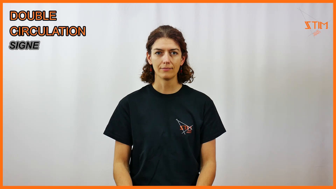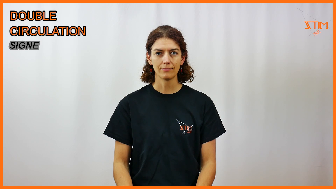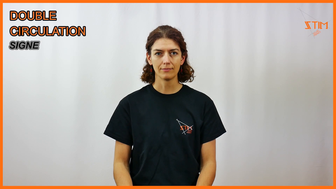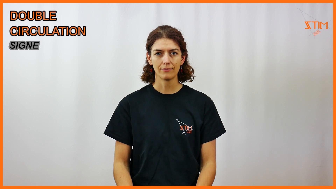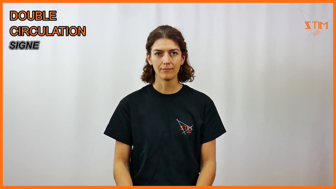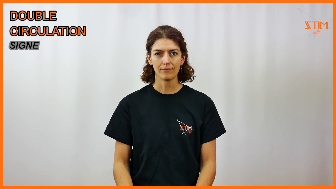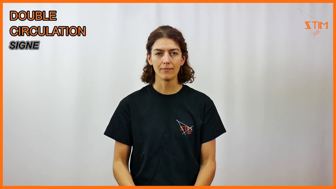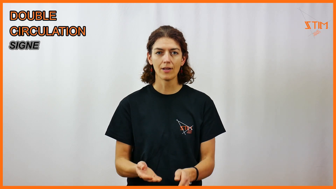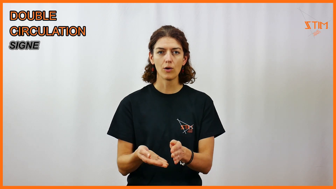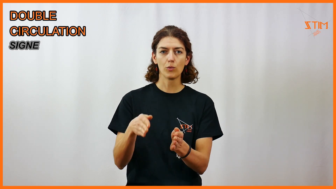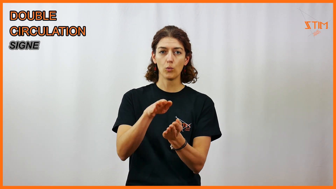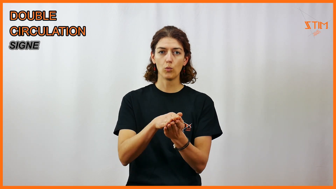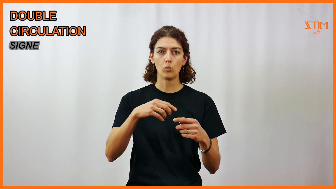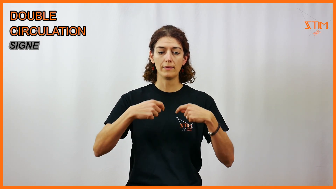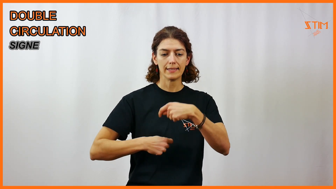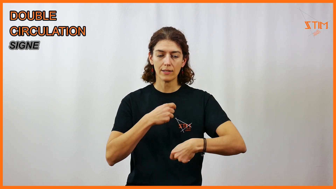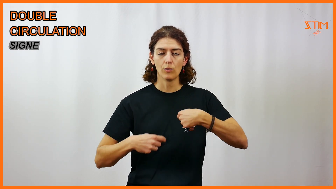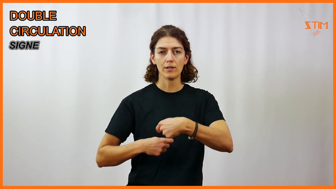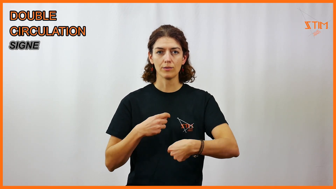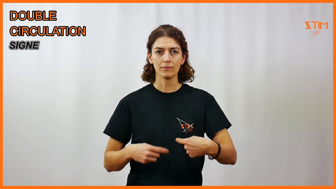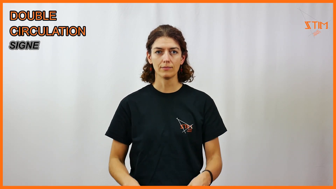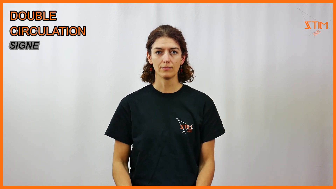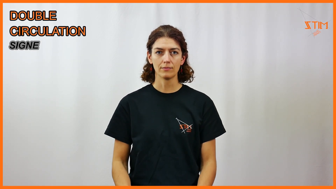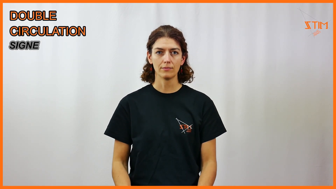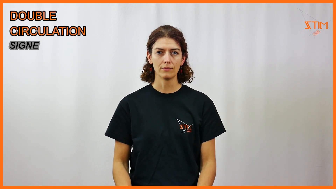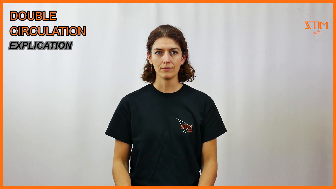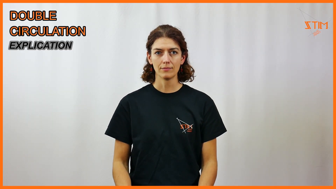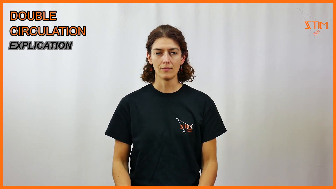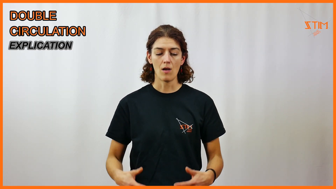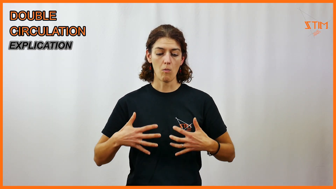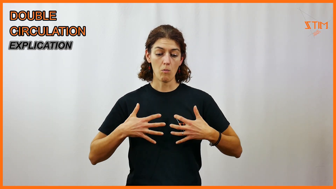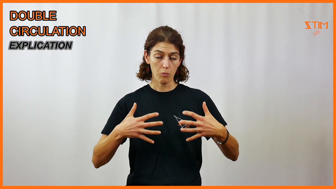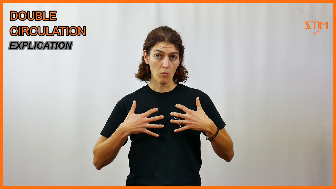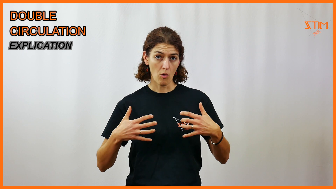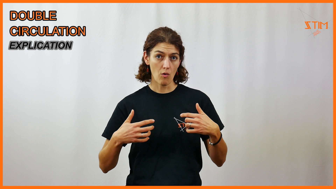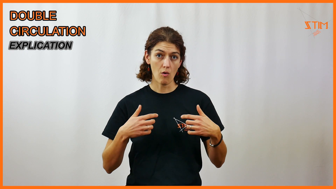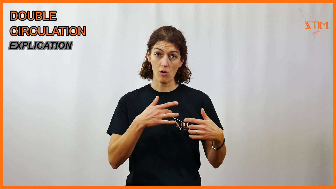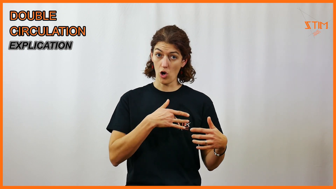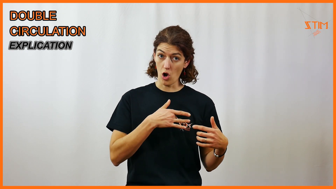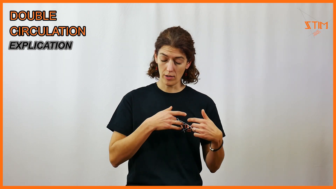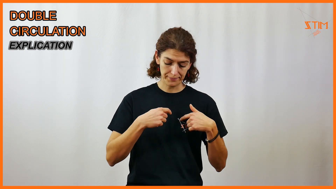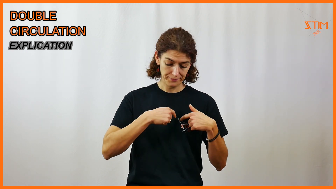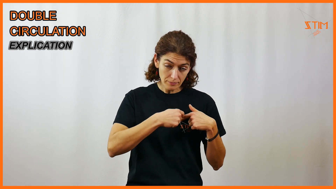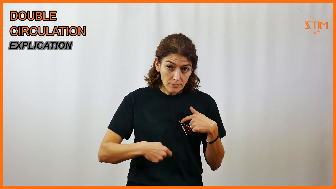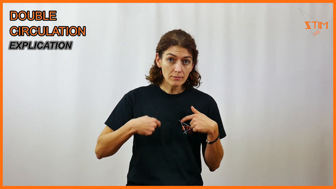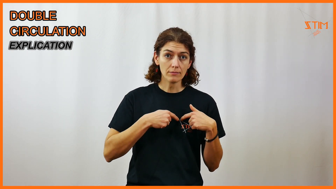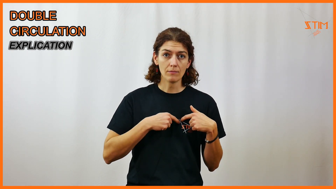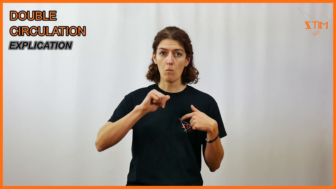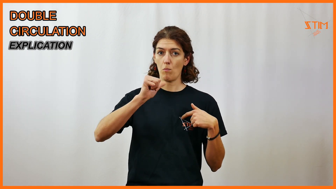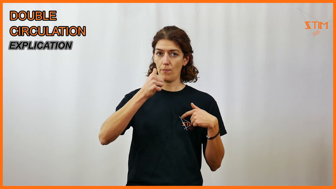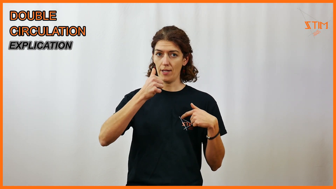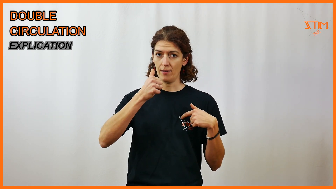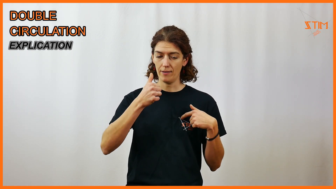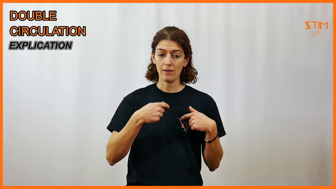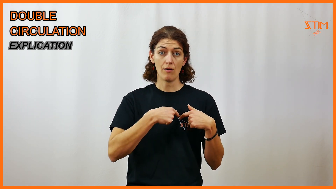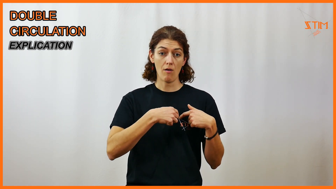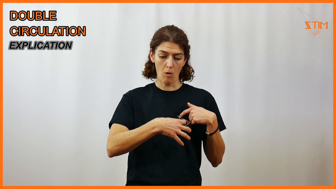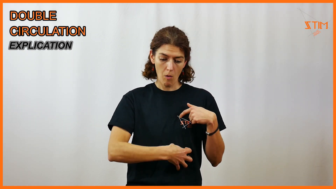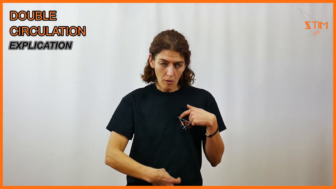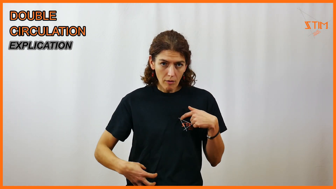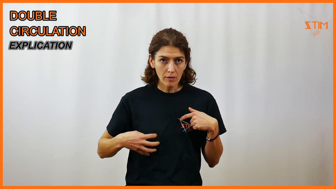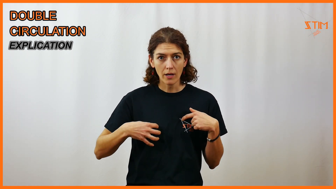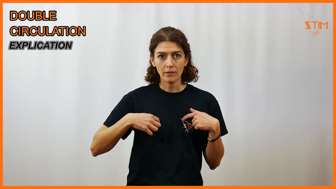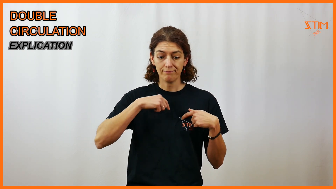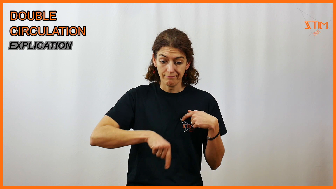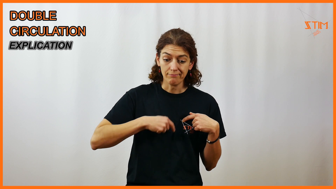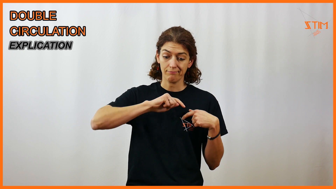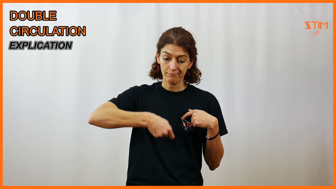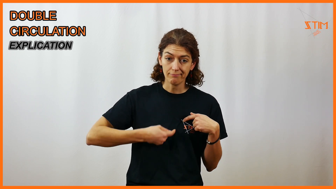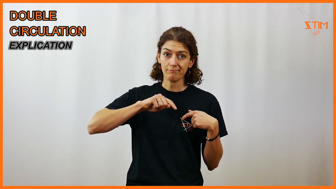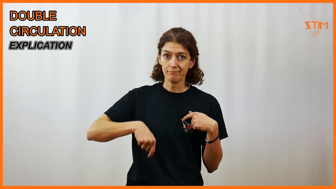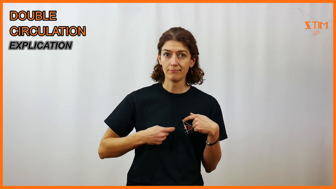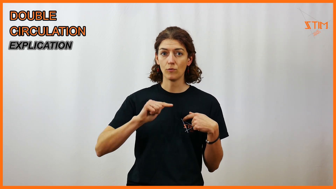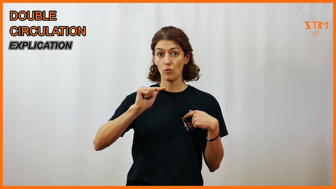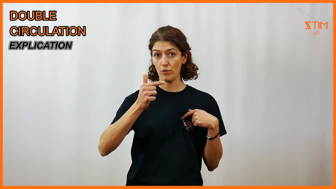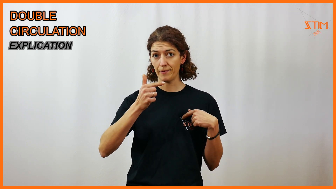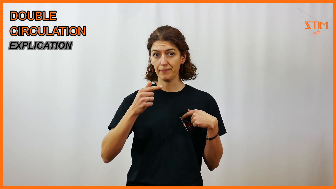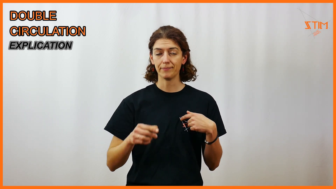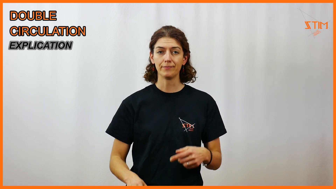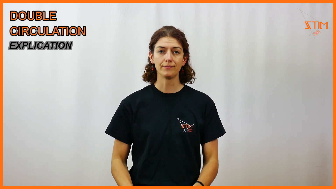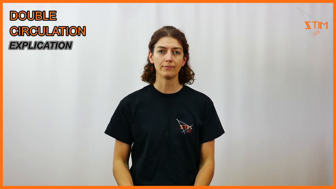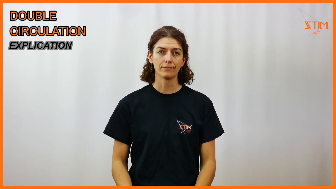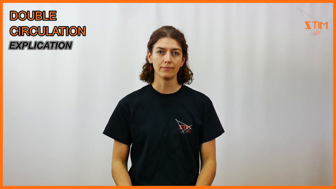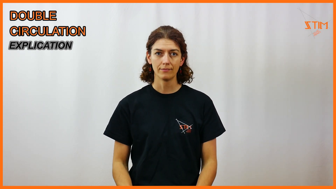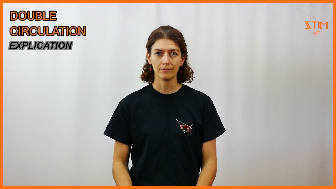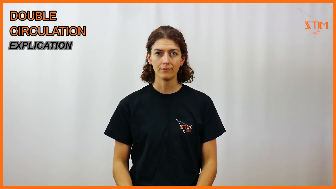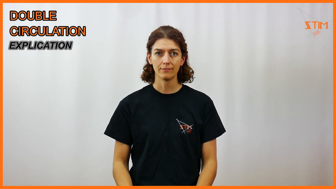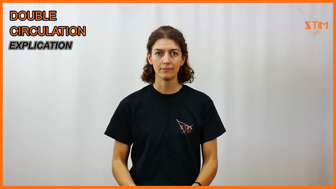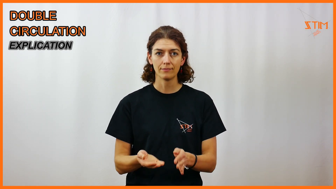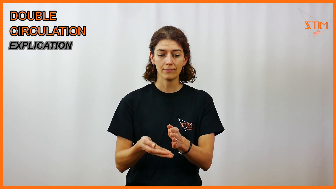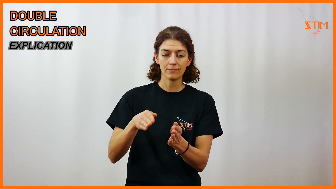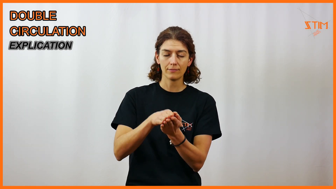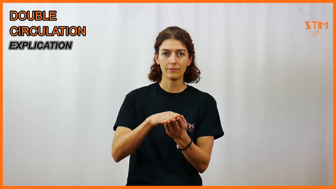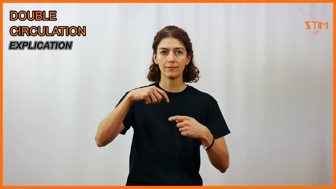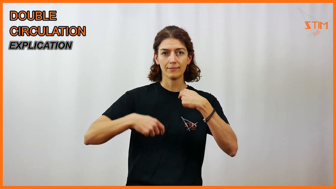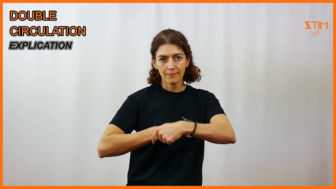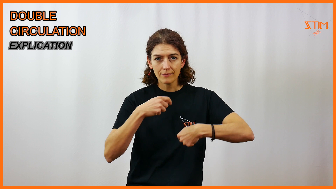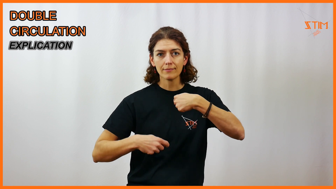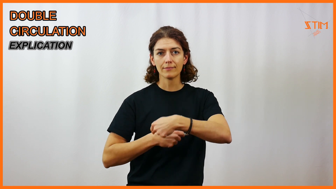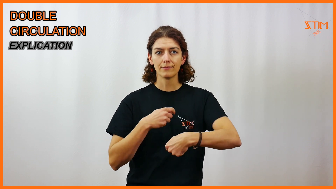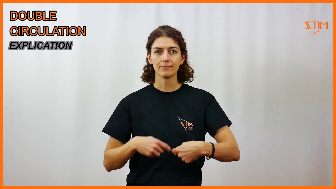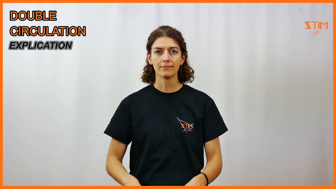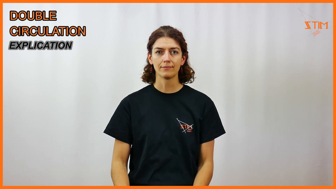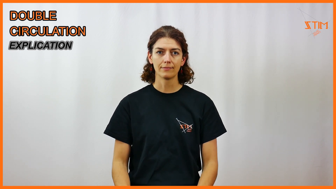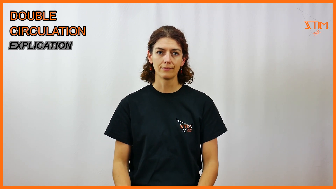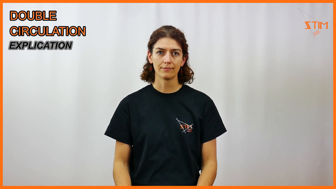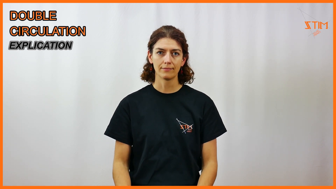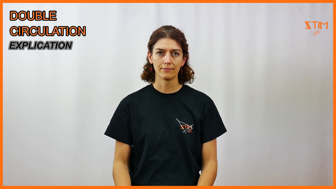Double circulation